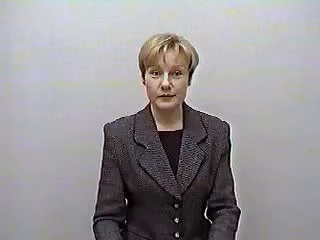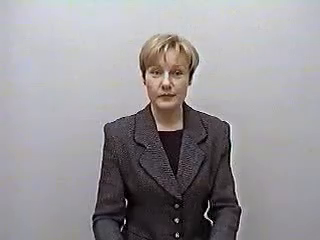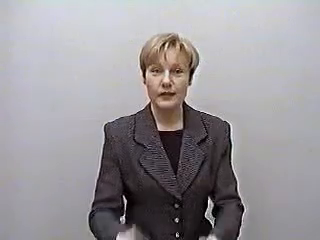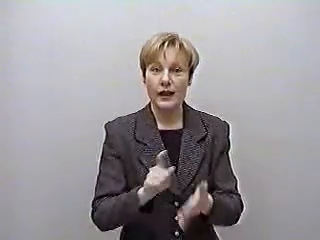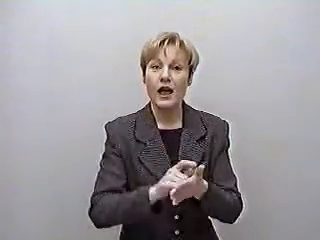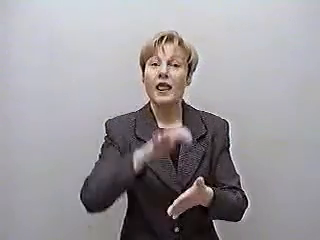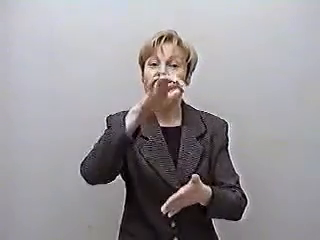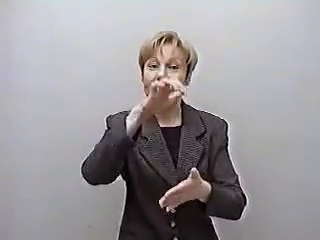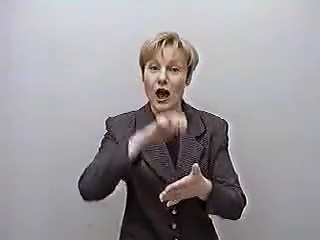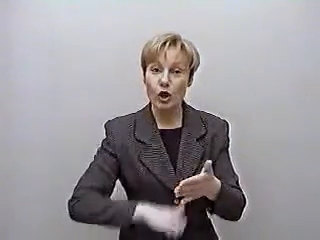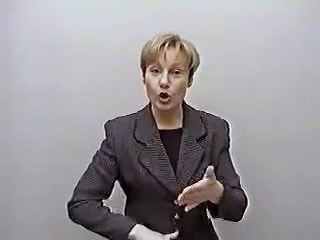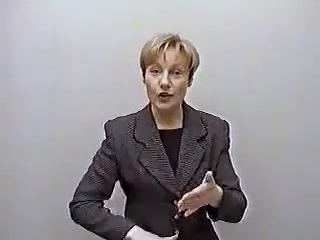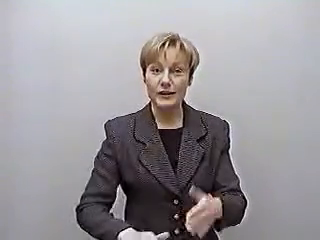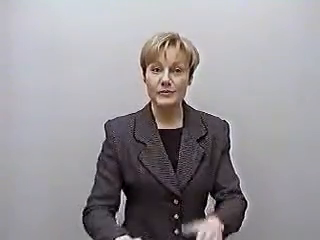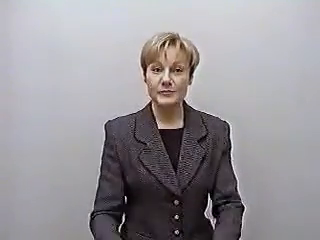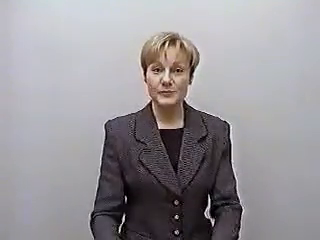налоги